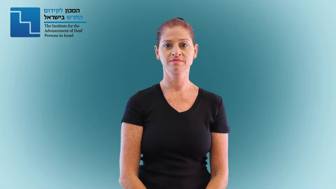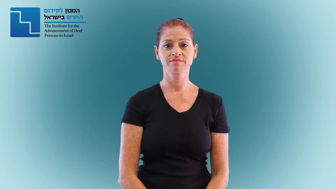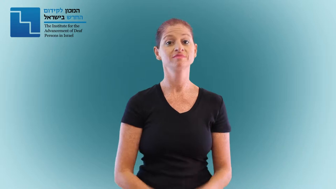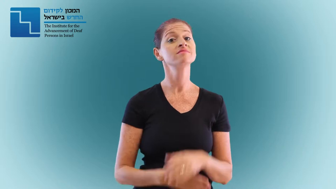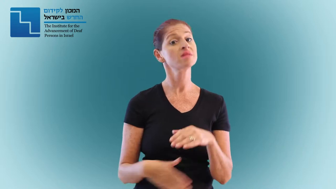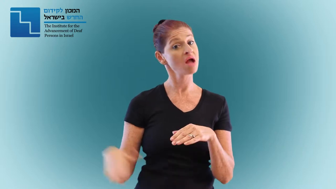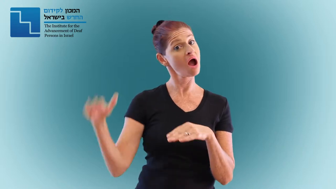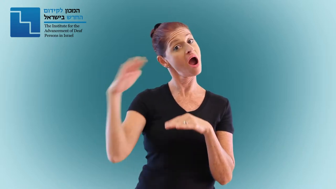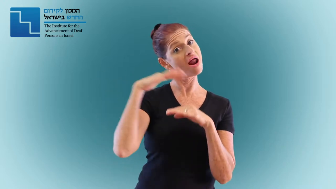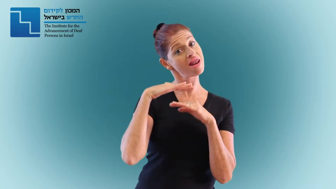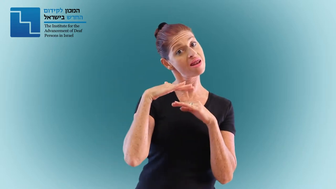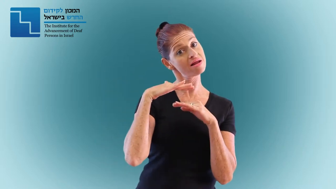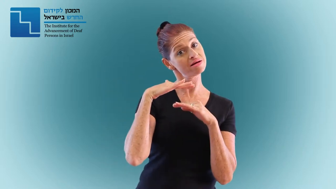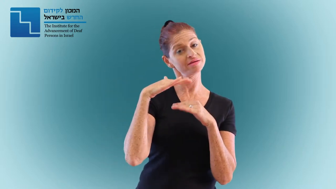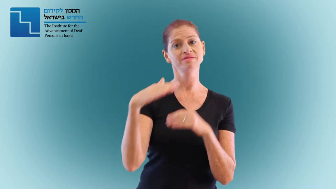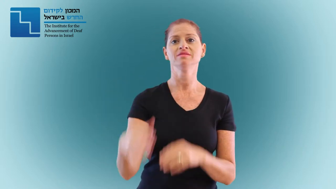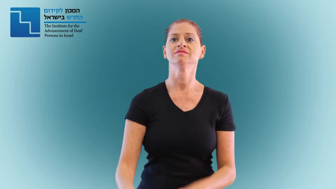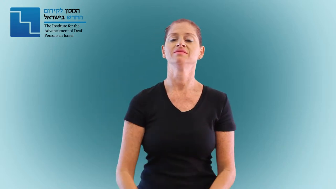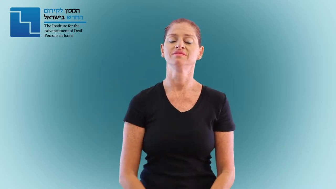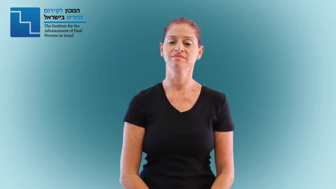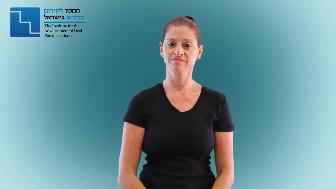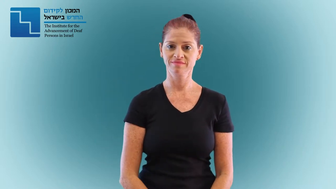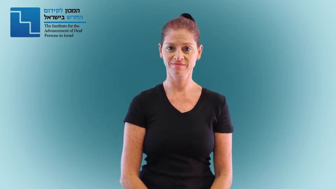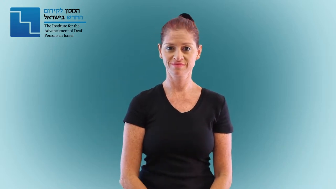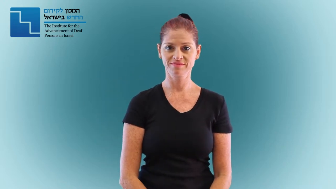על